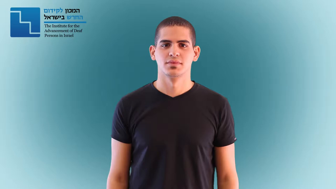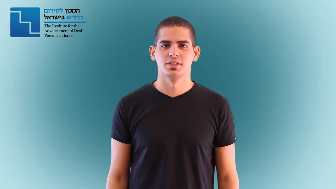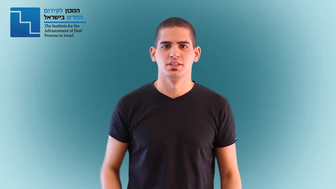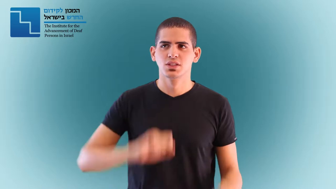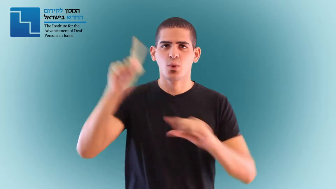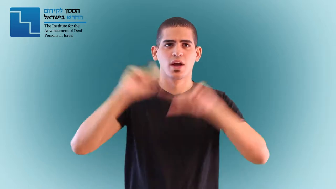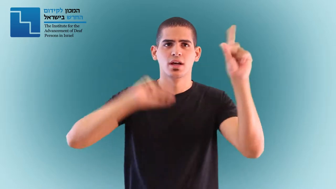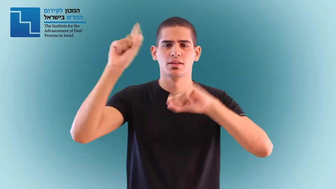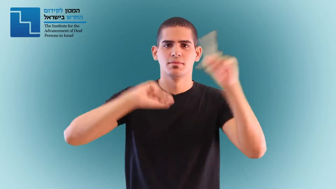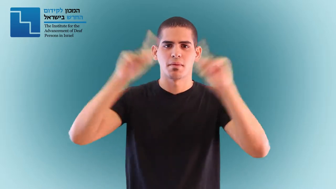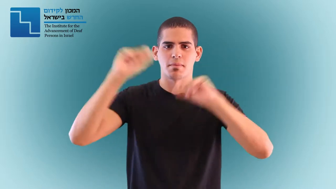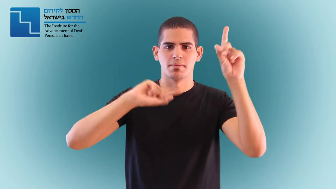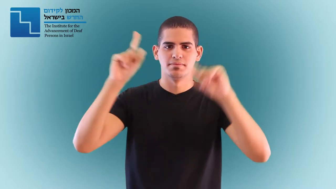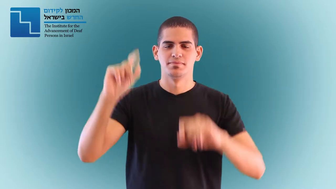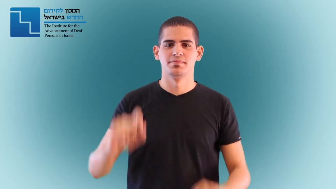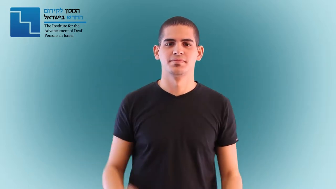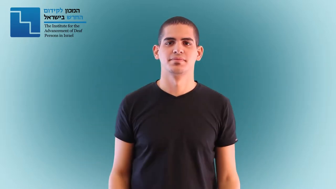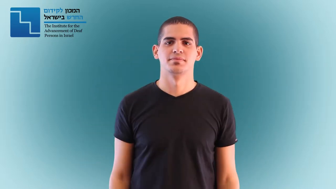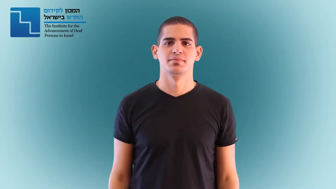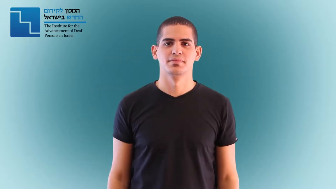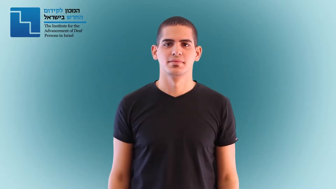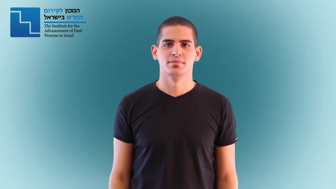זיקוקין די נור